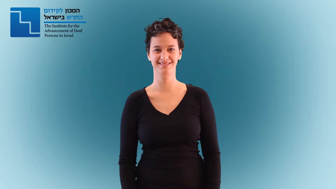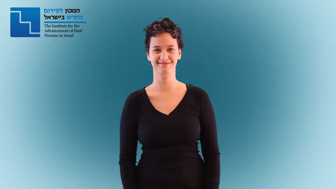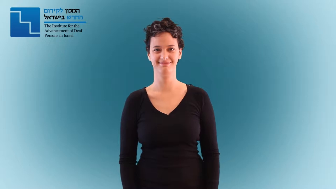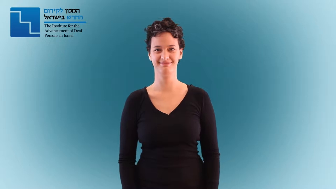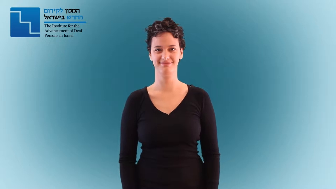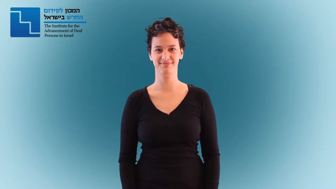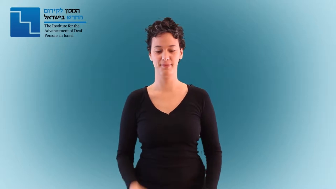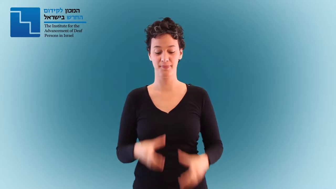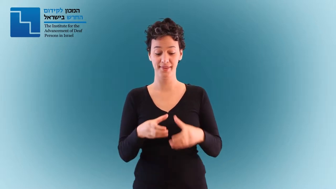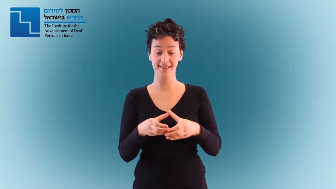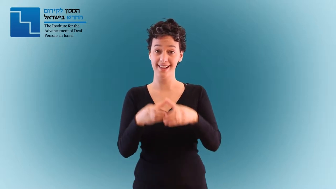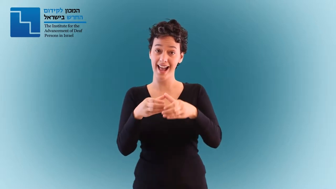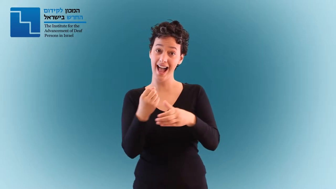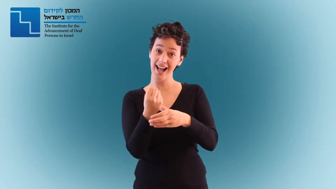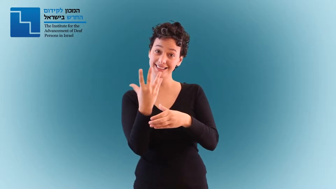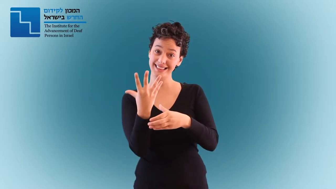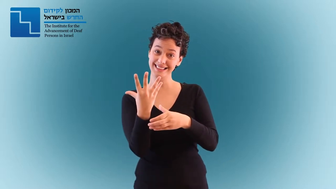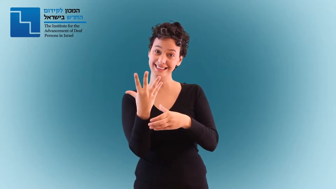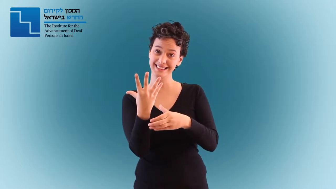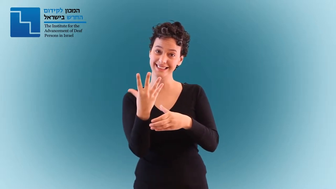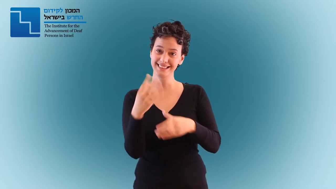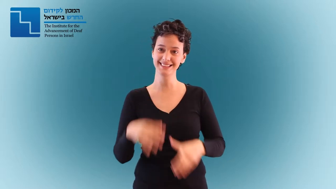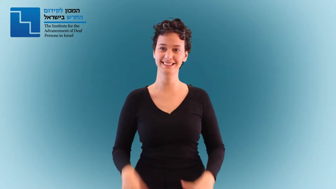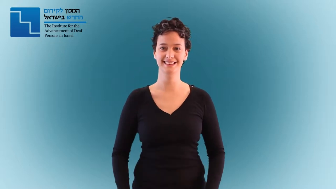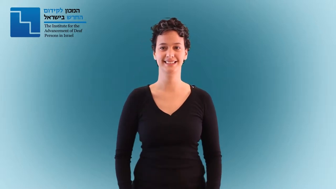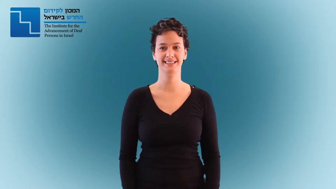עציץ